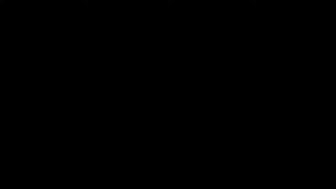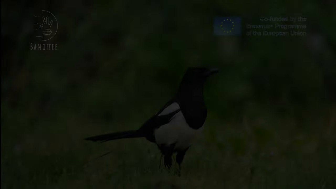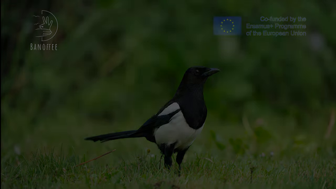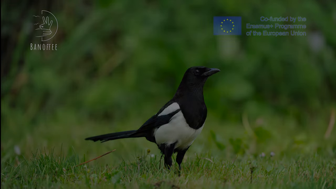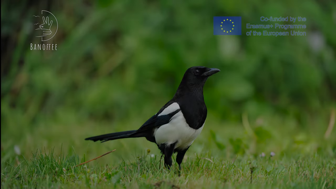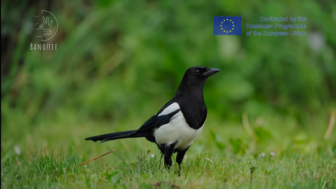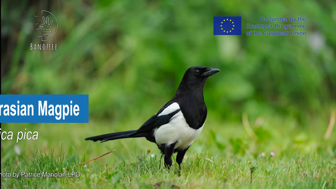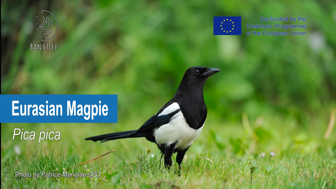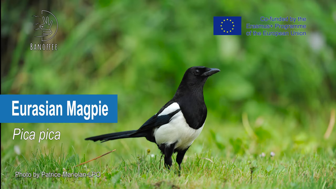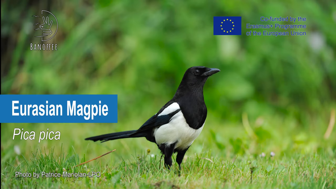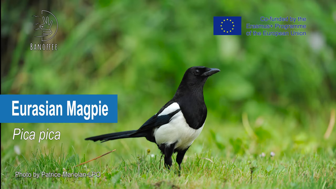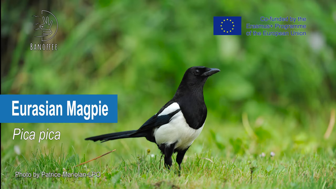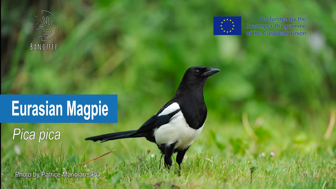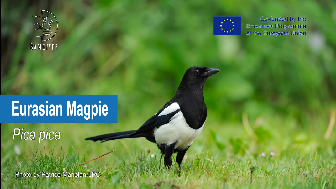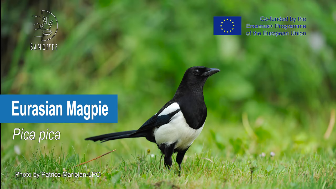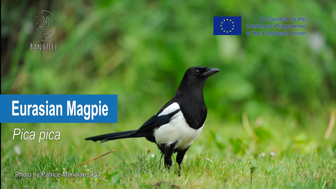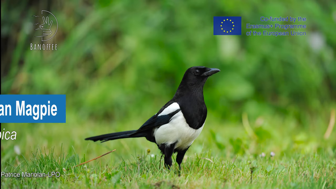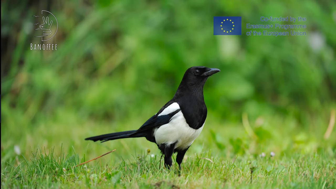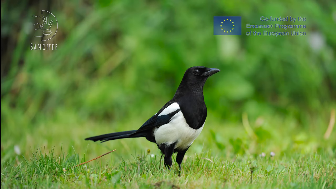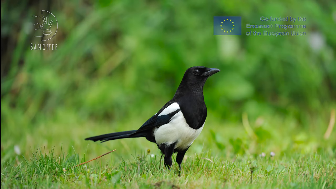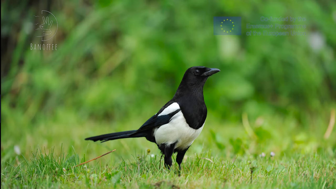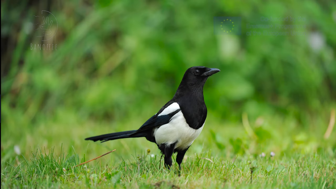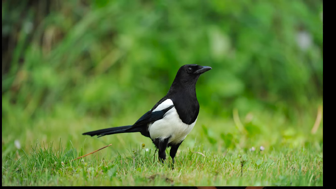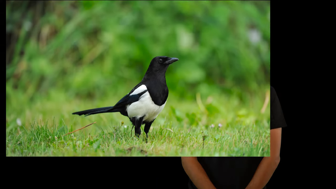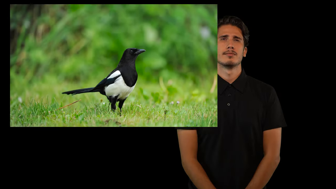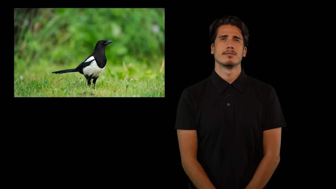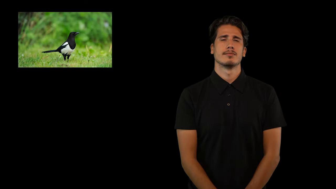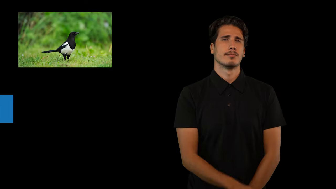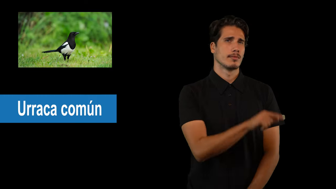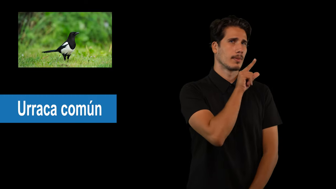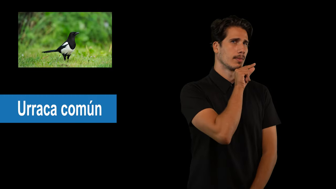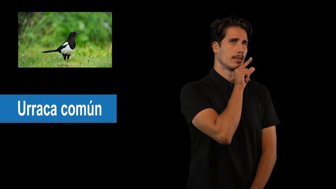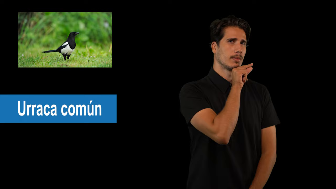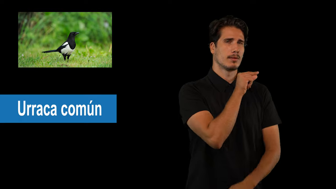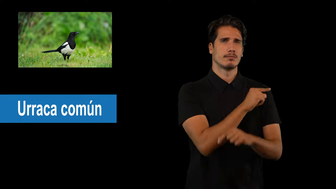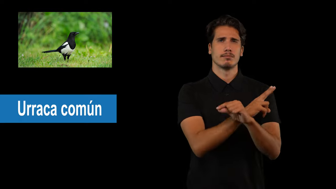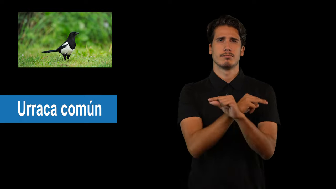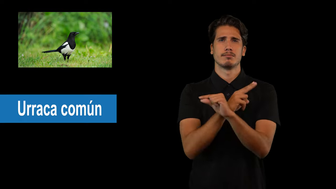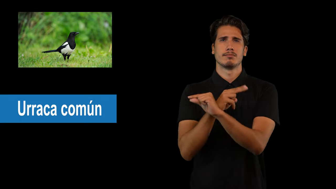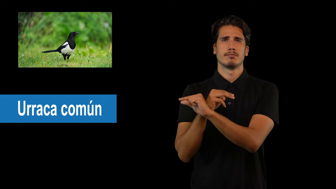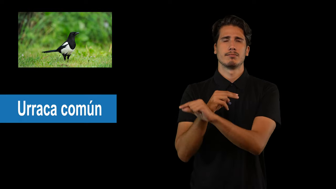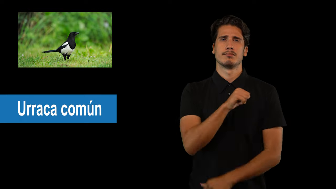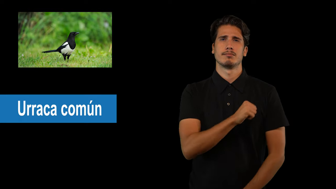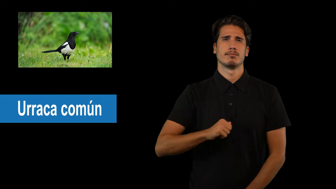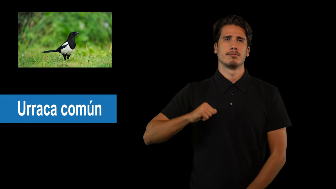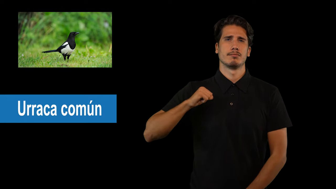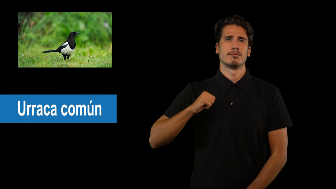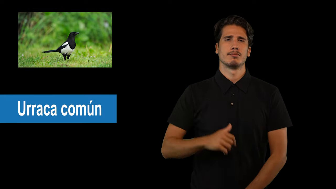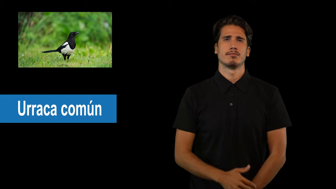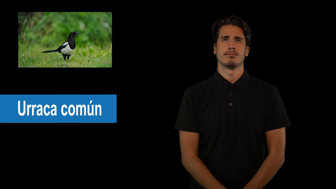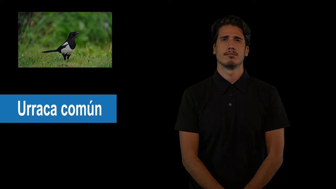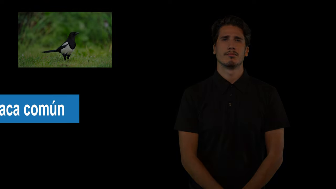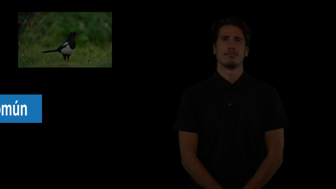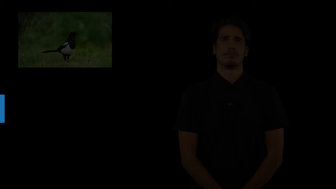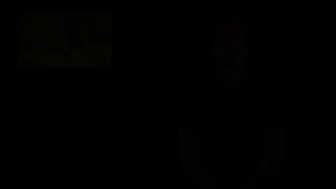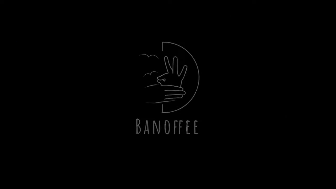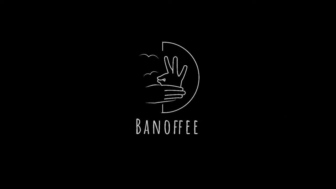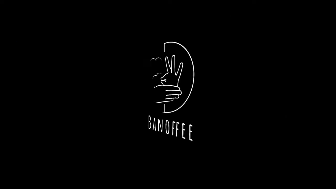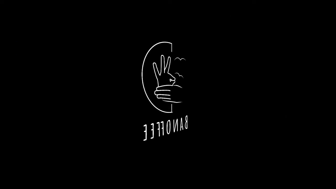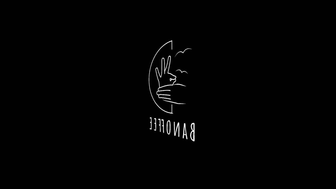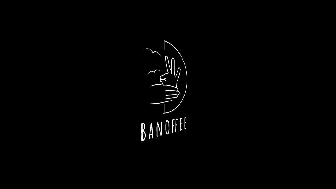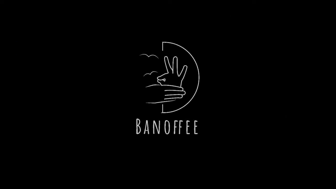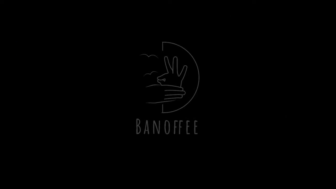Urraca común